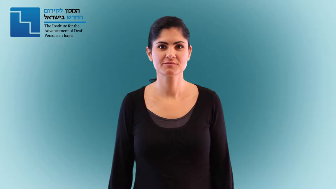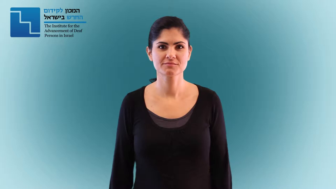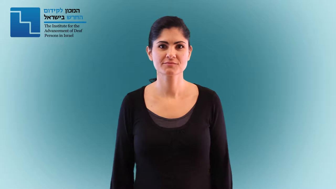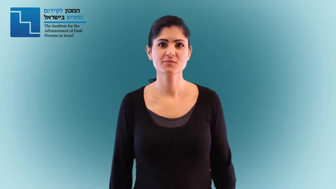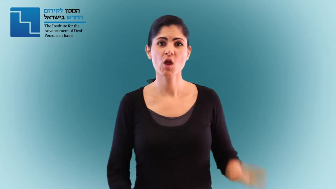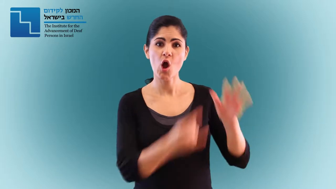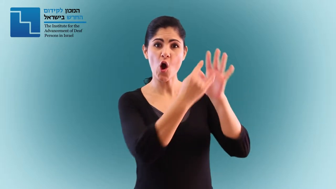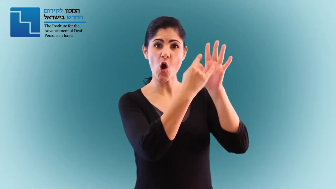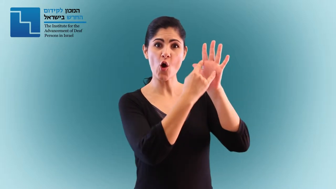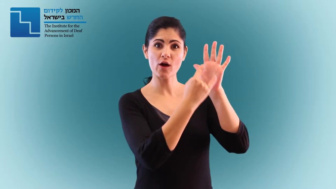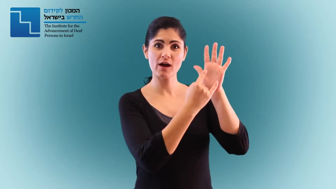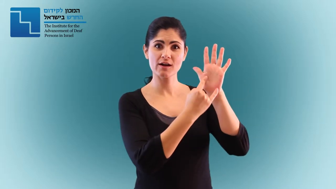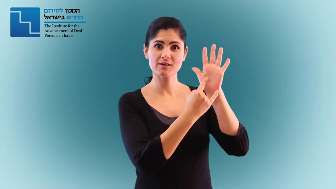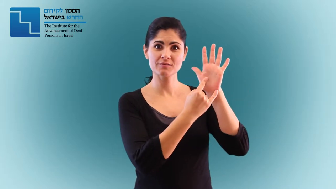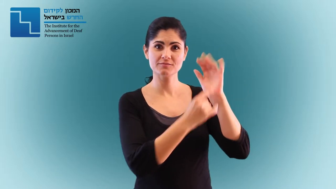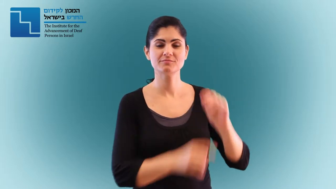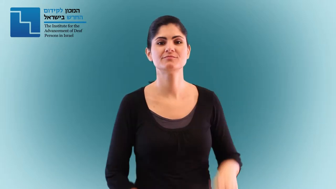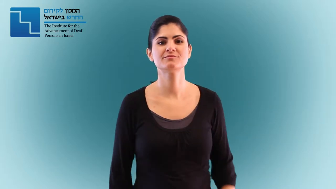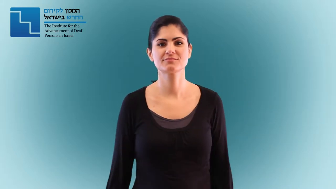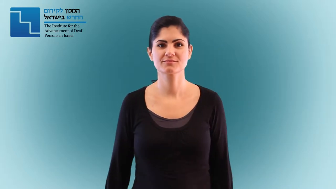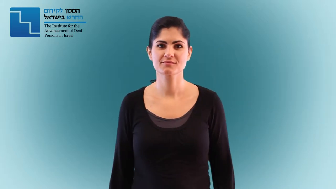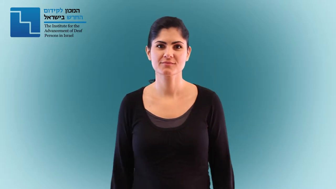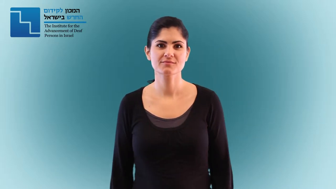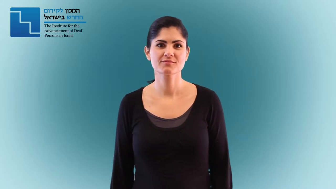חוק